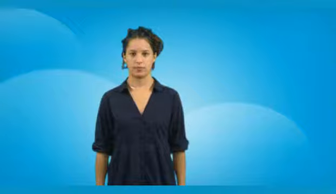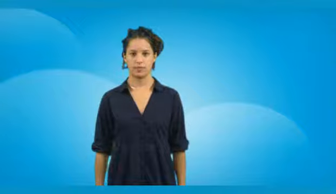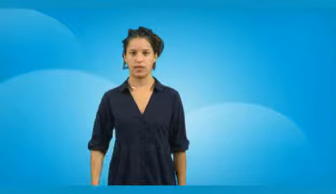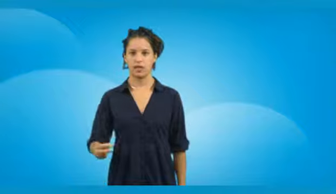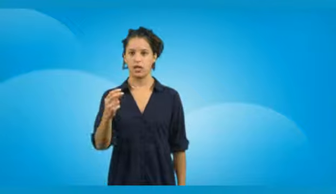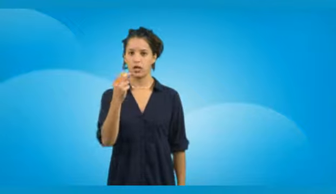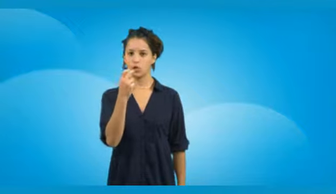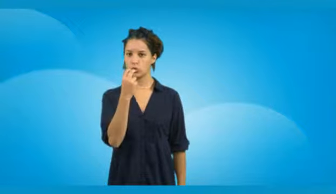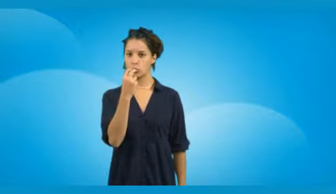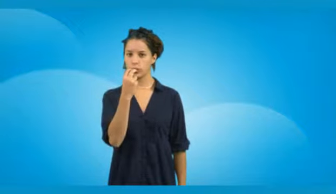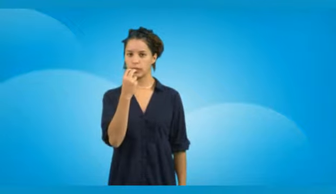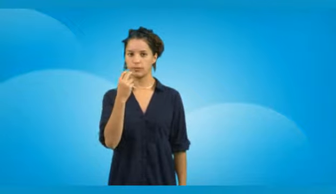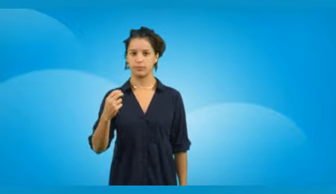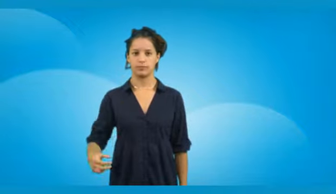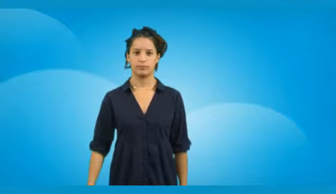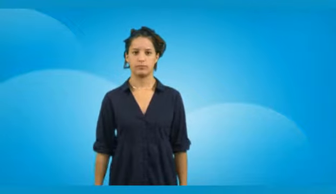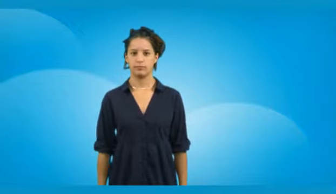Cumi